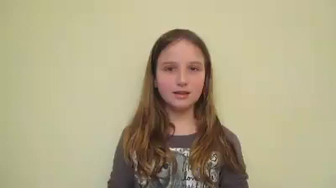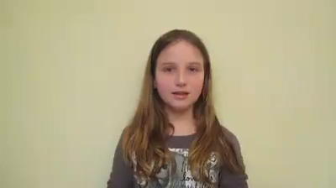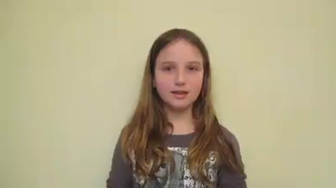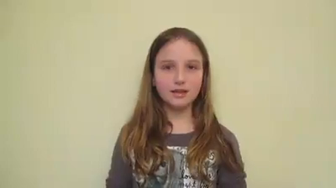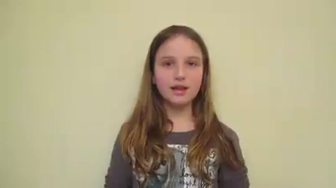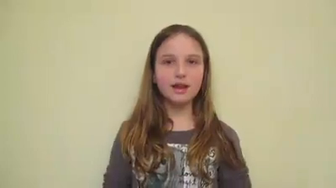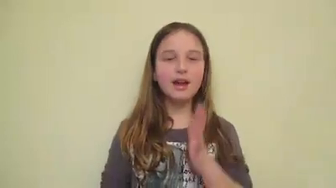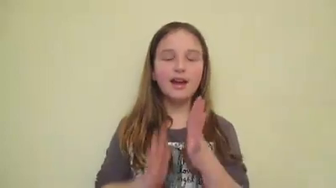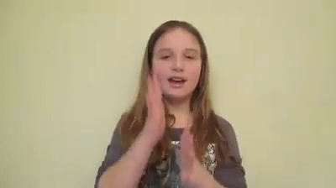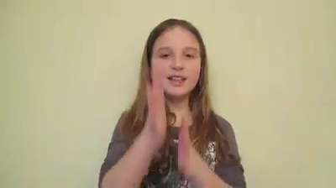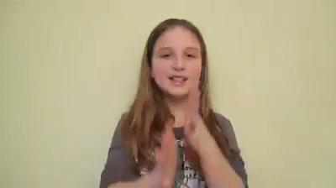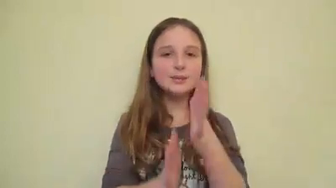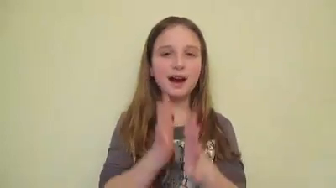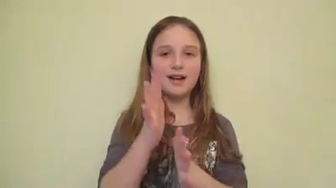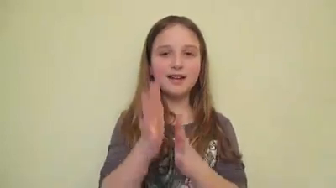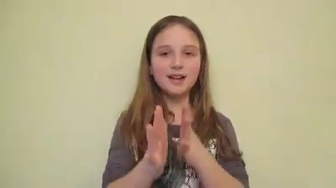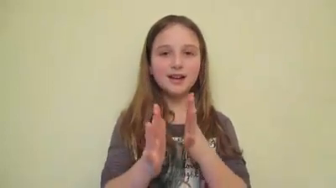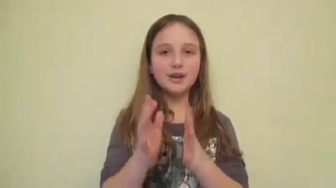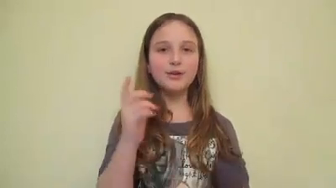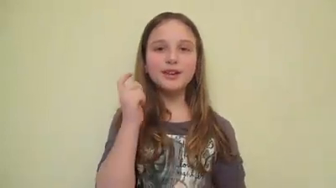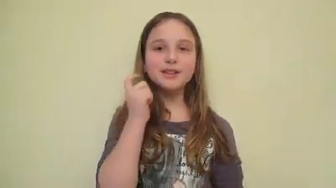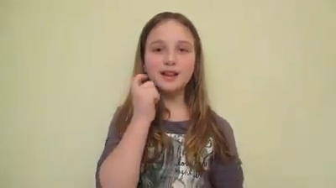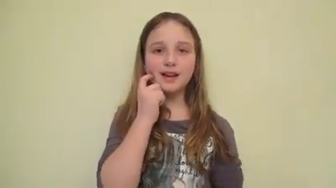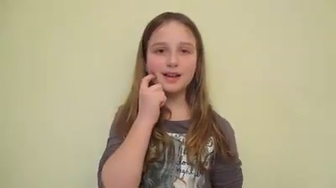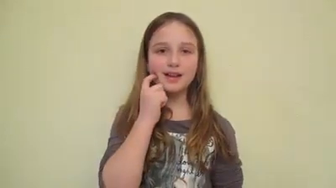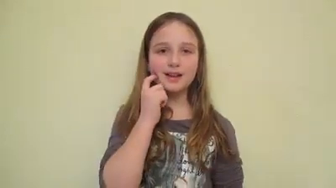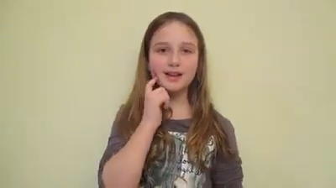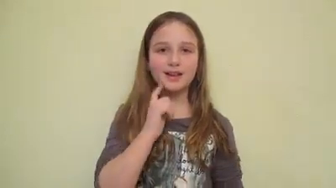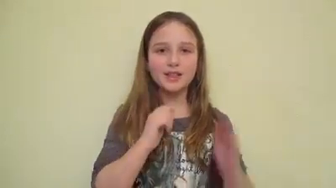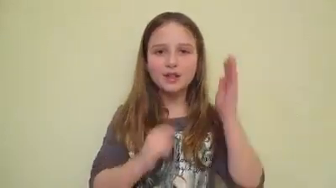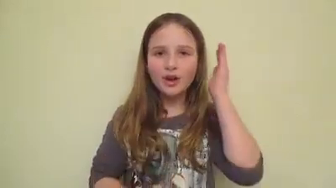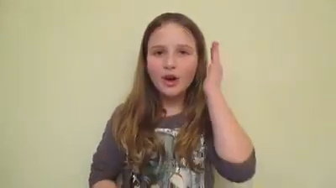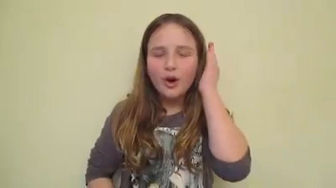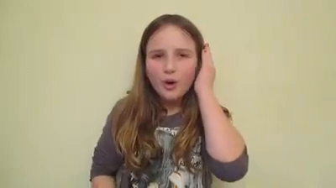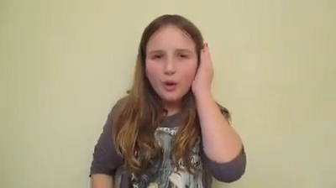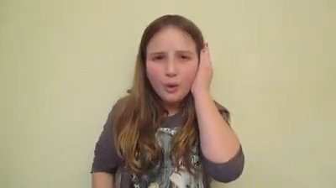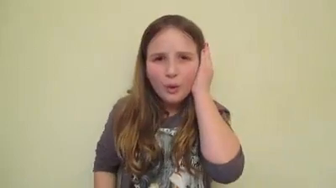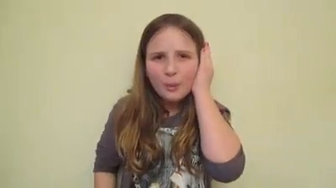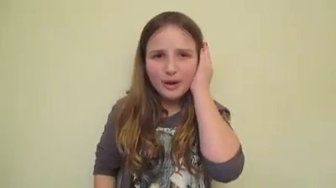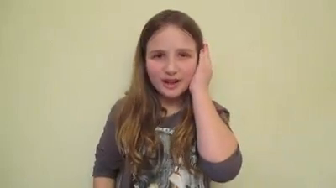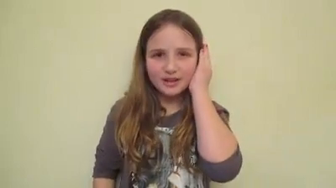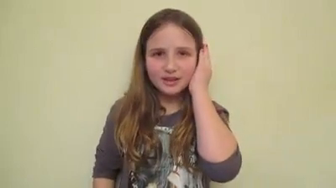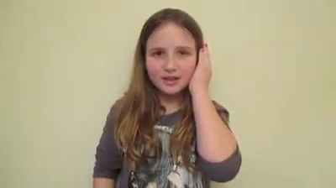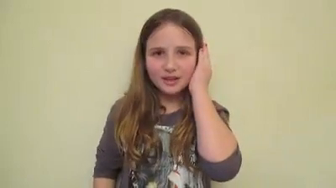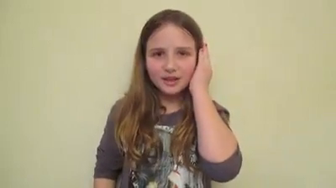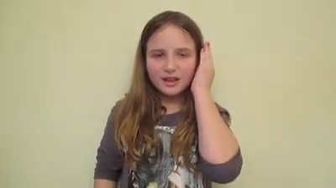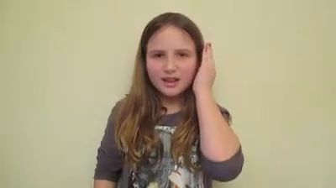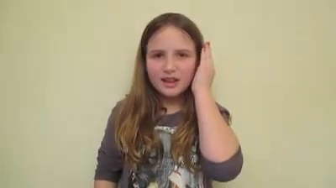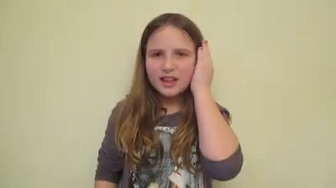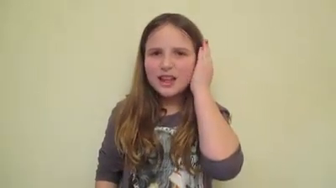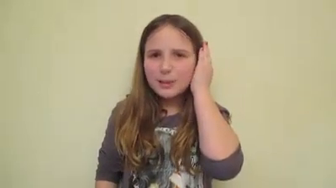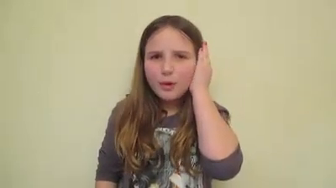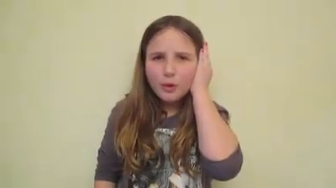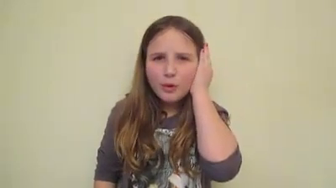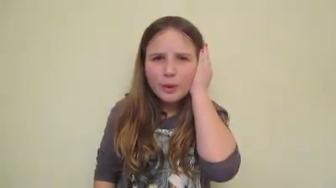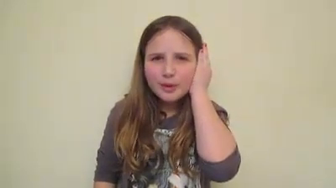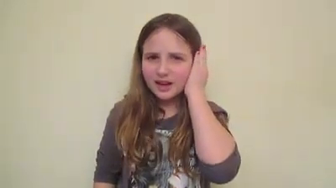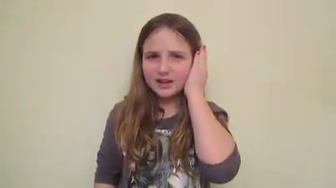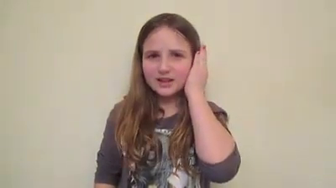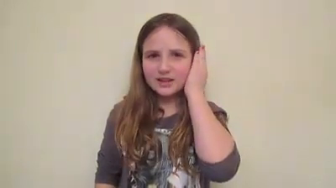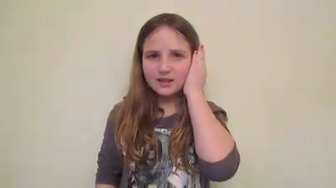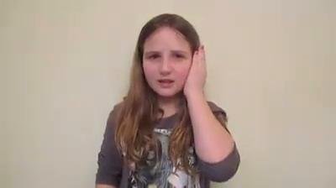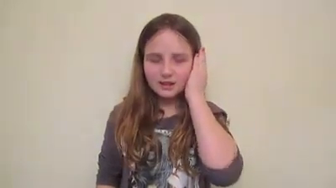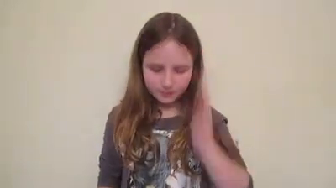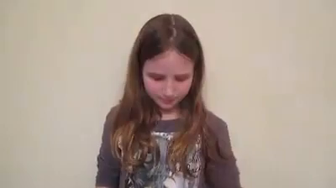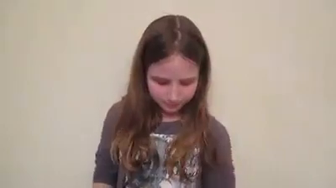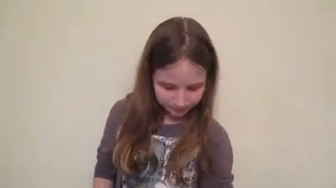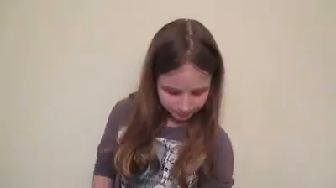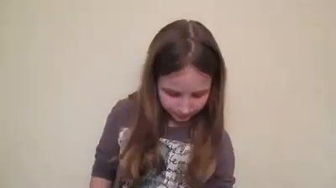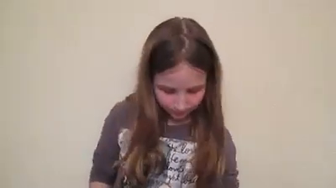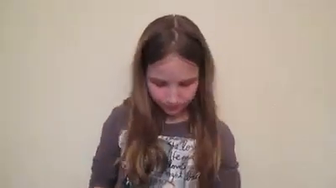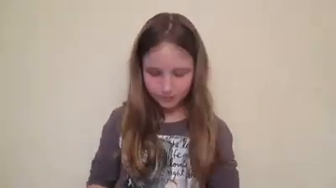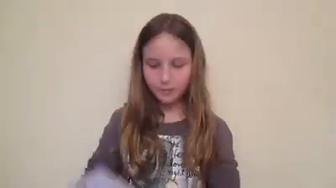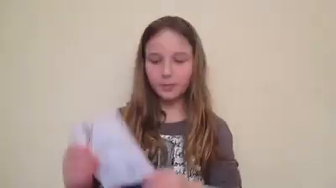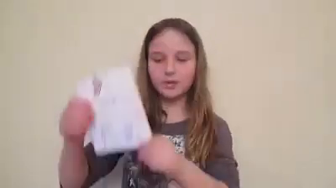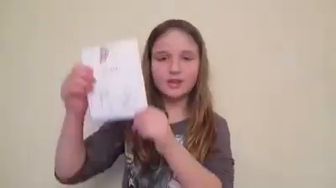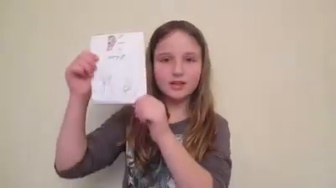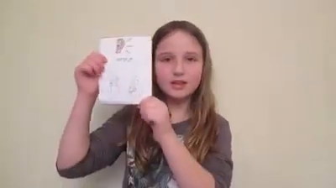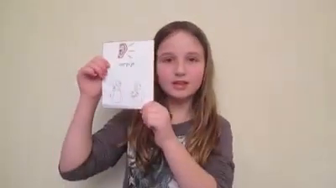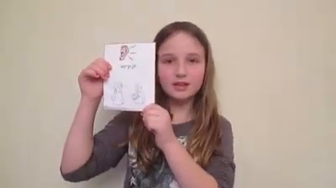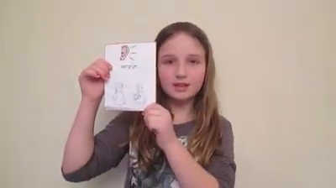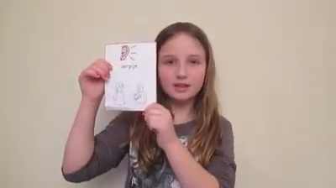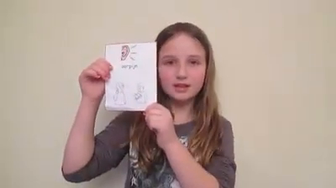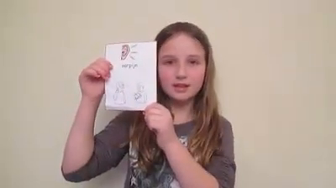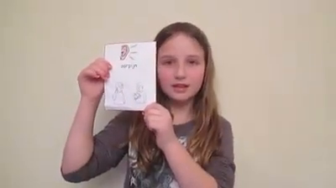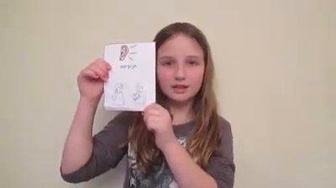Oorpijn